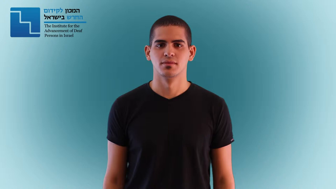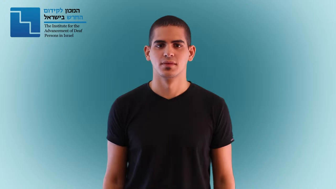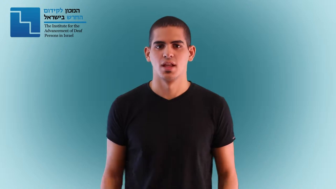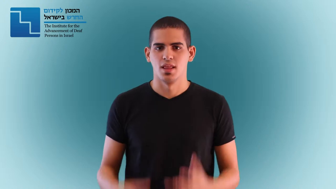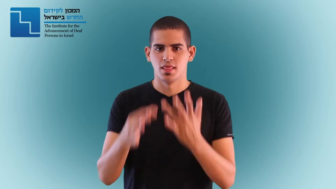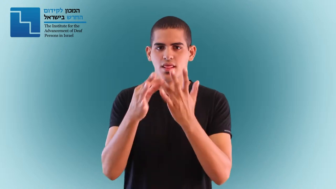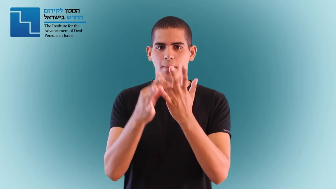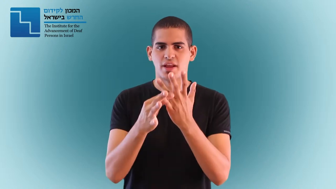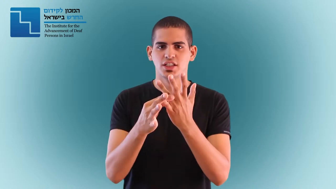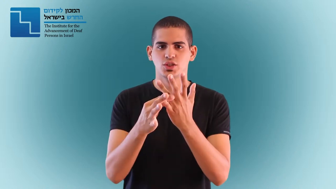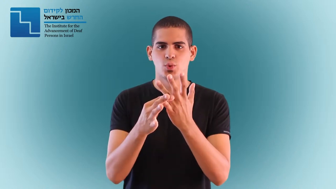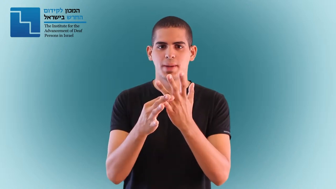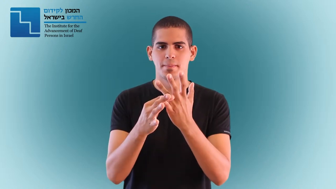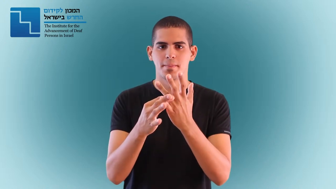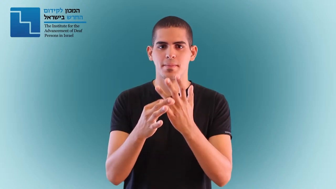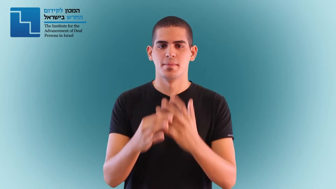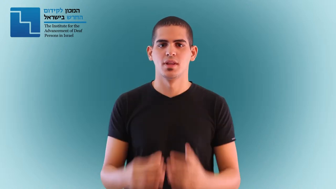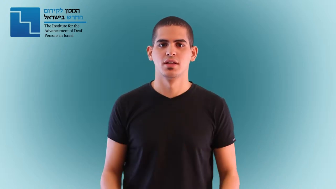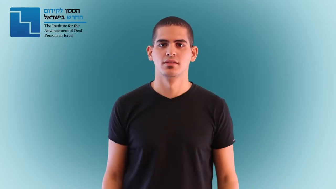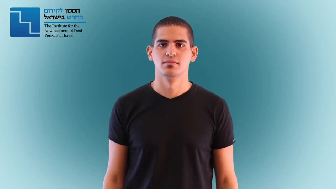טבעת נישואין